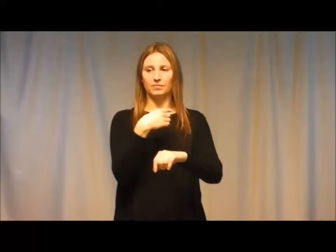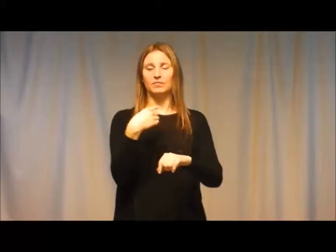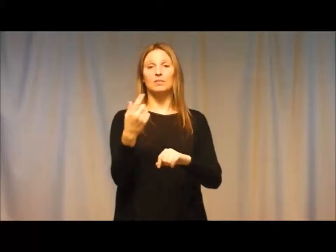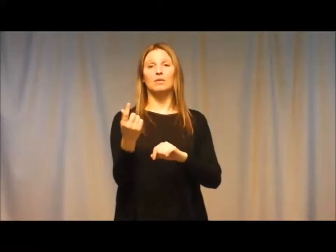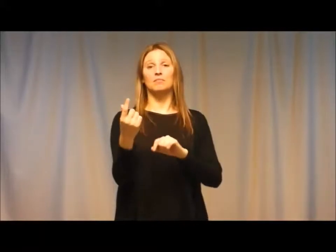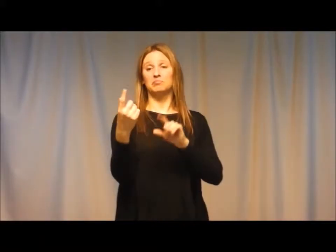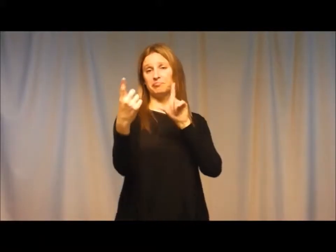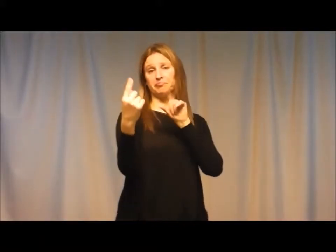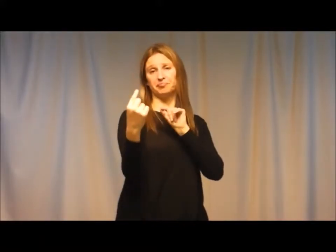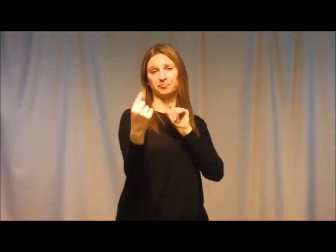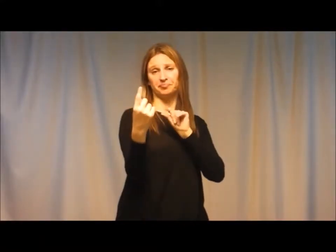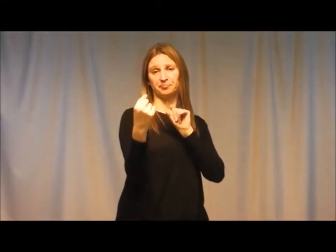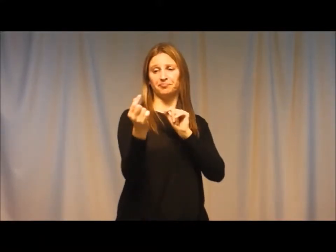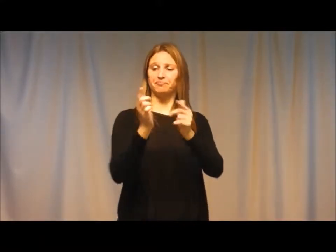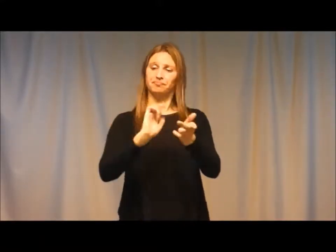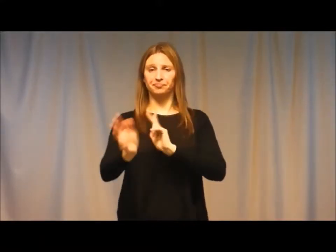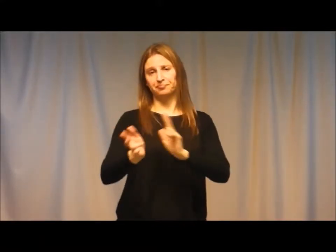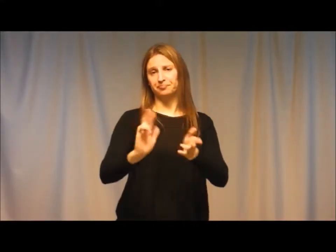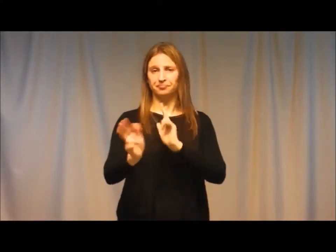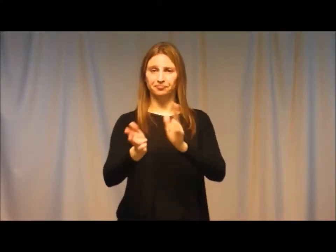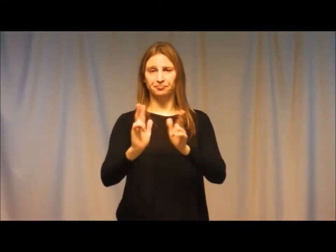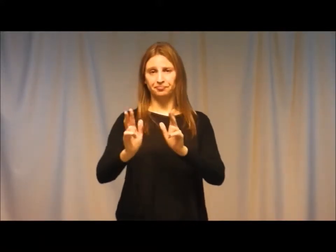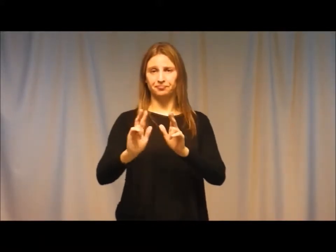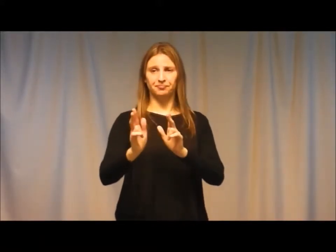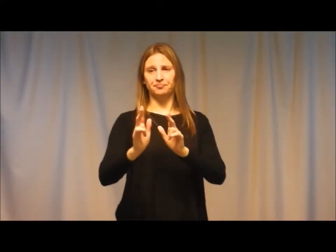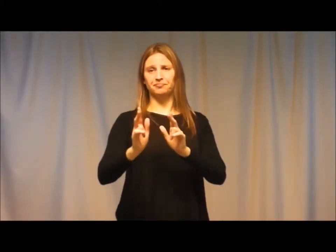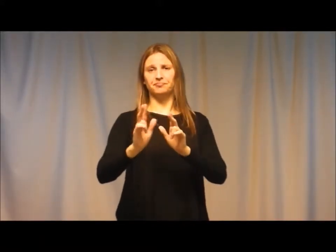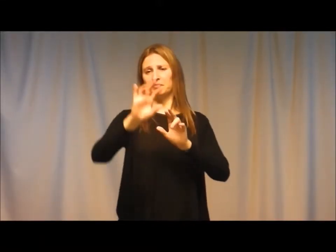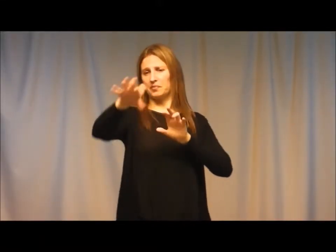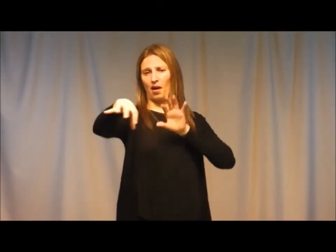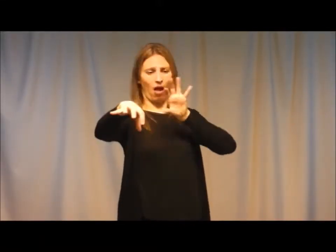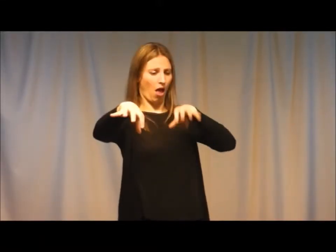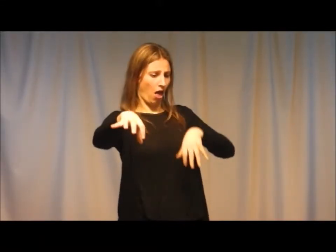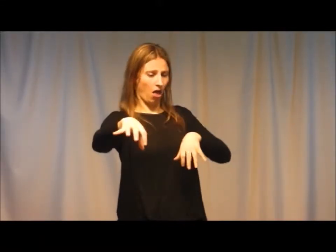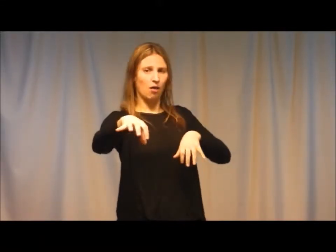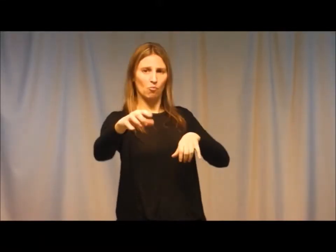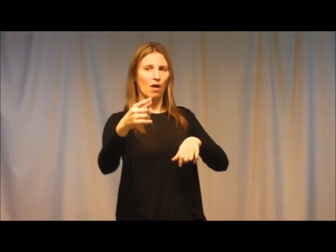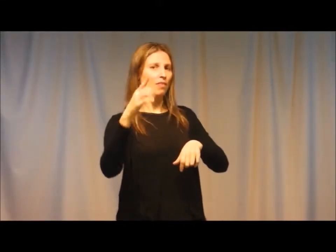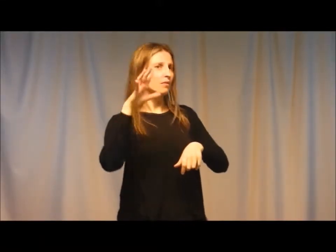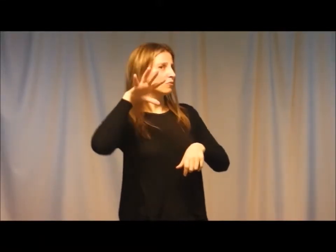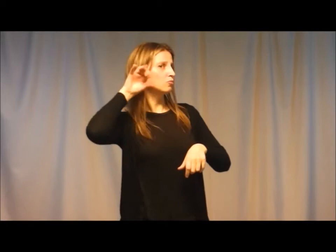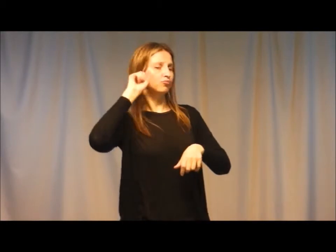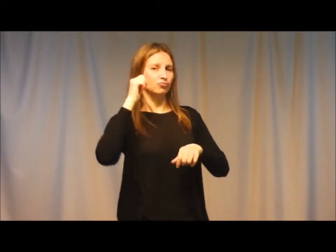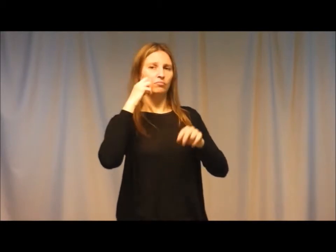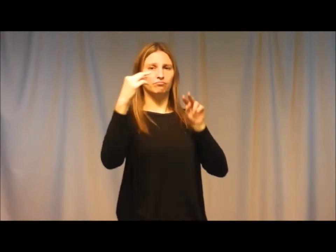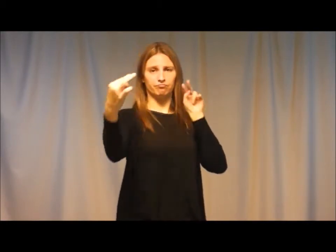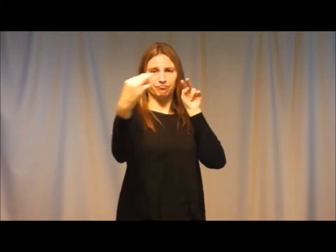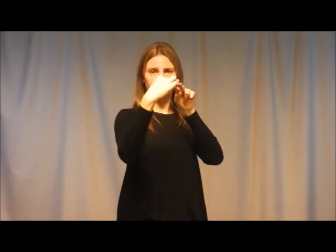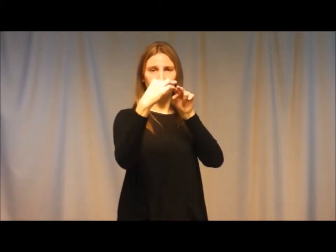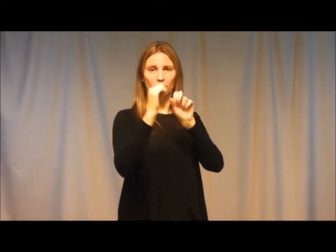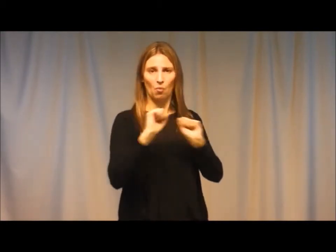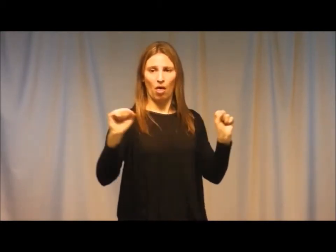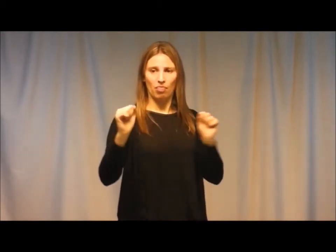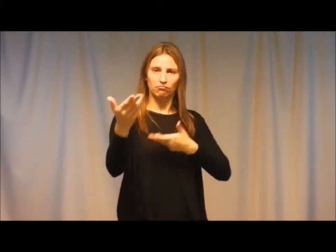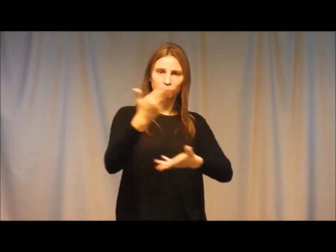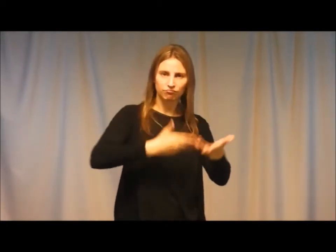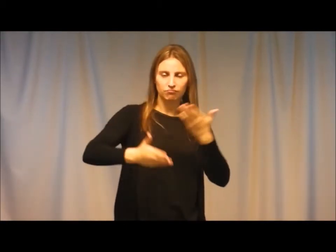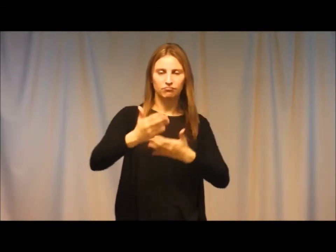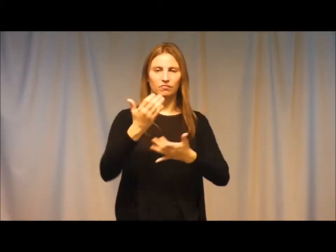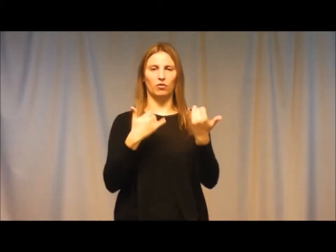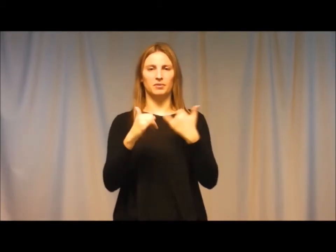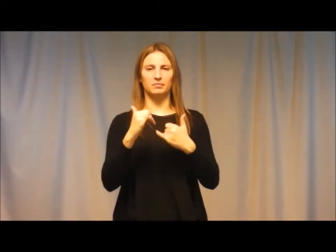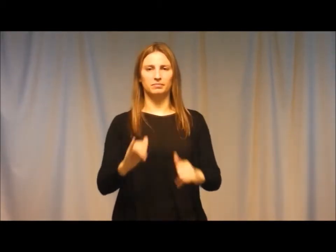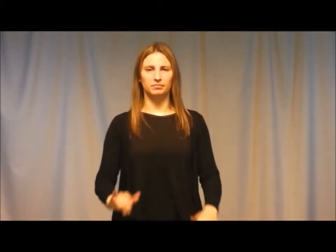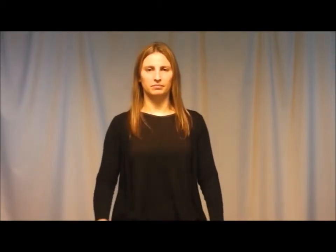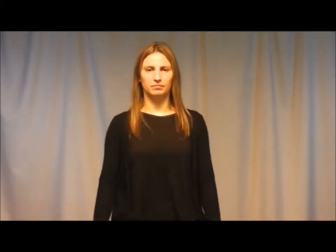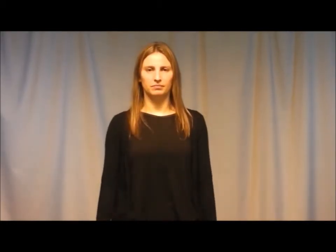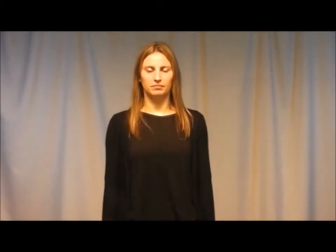VIDEO CONFERENCIA